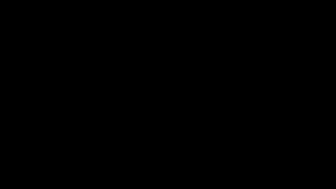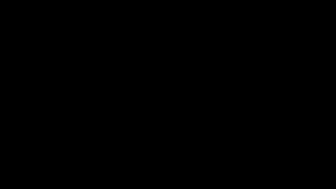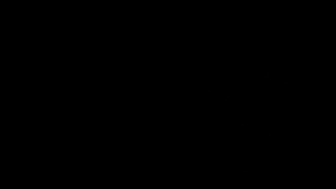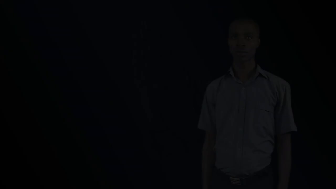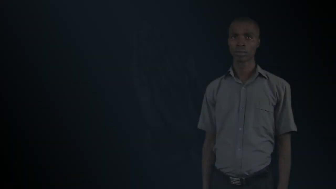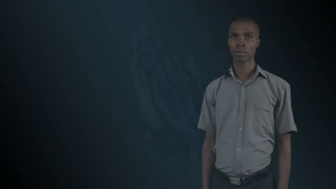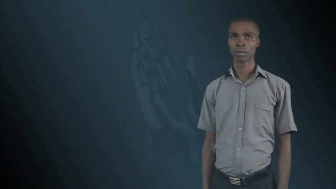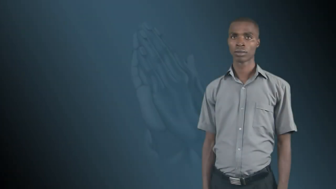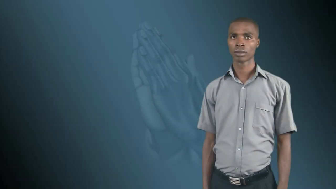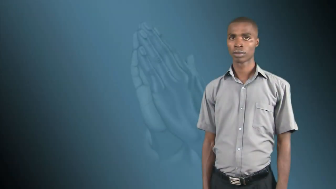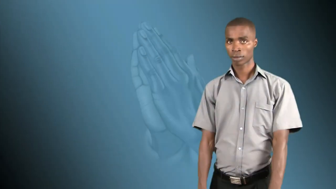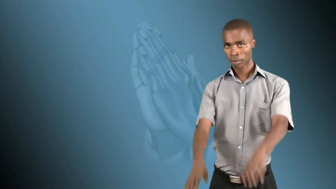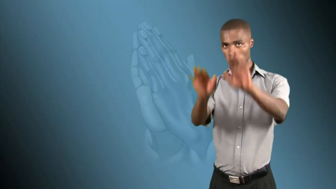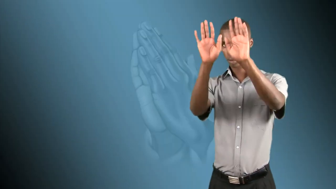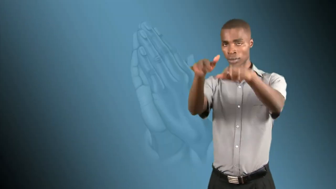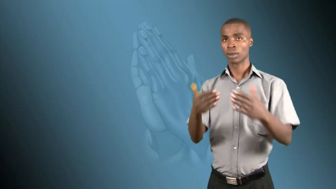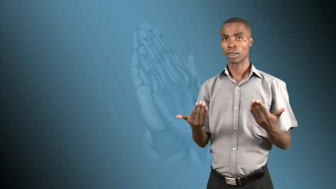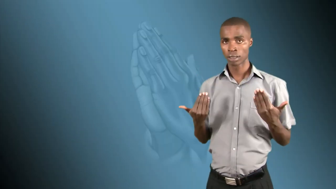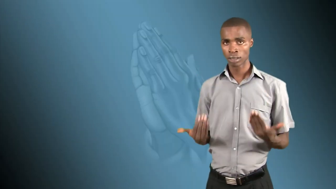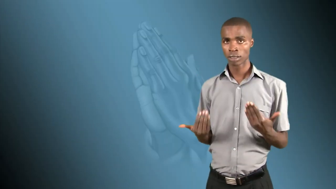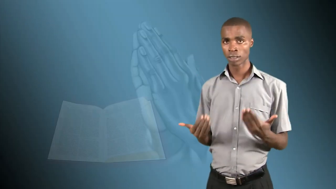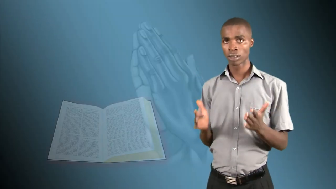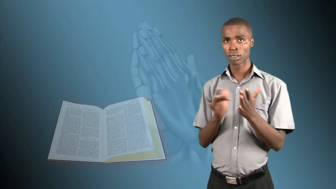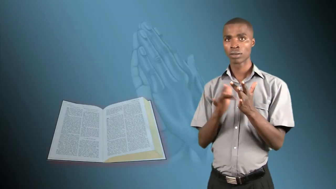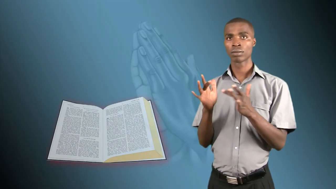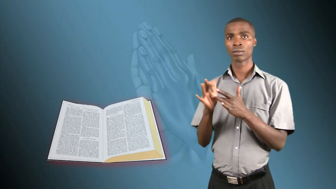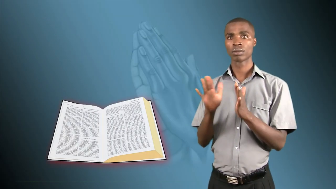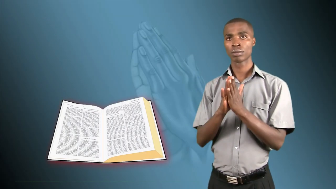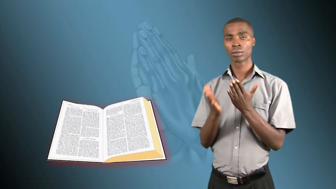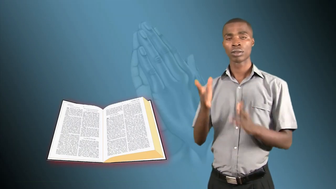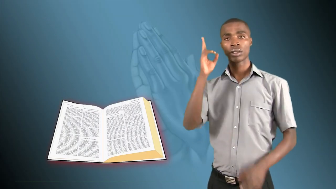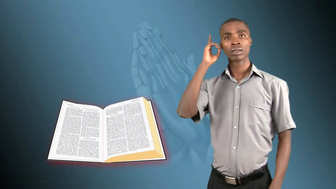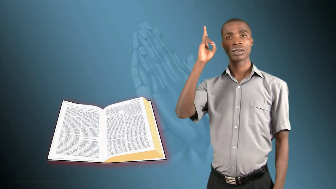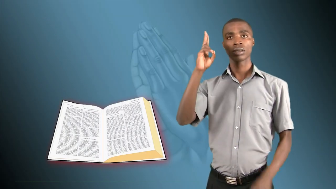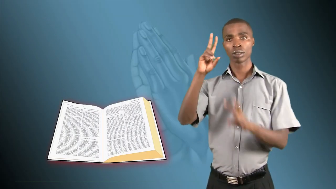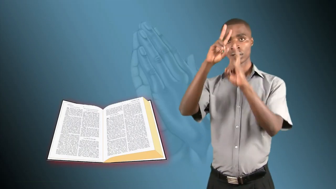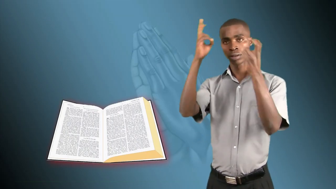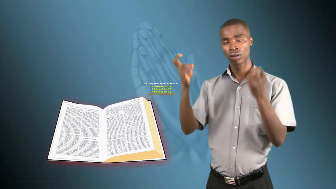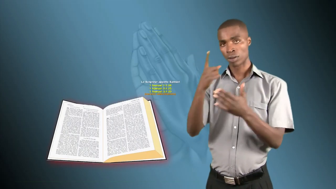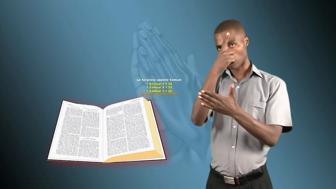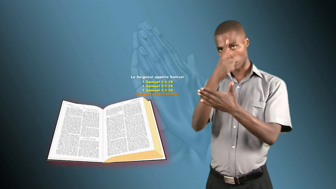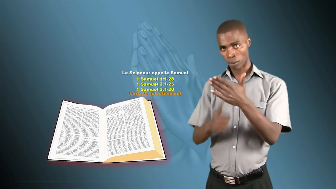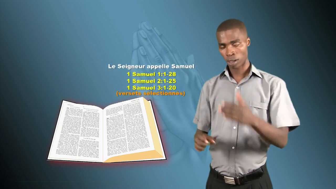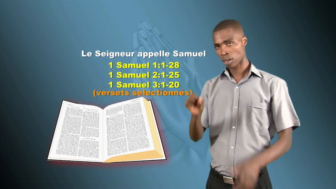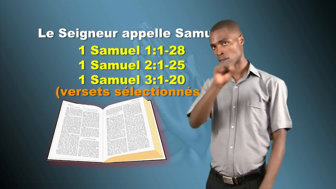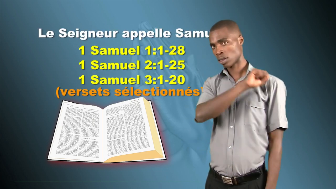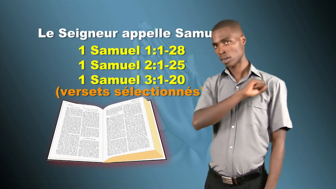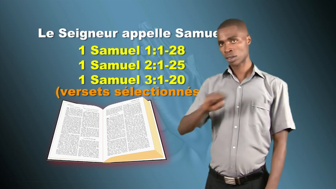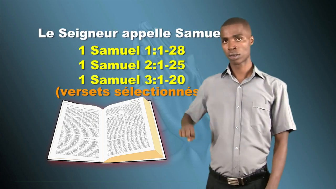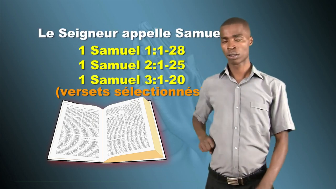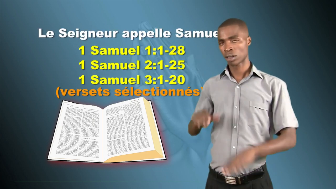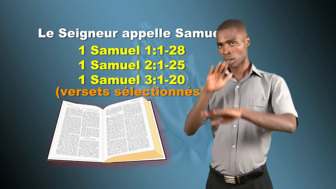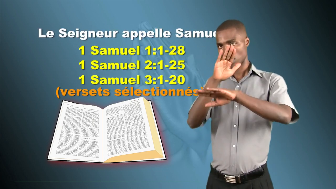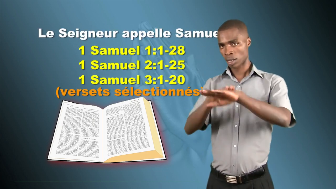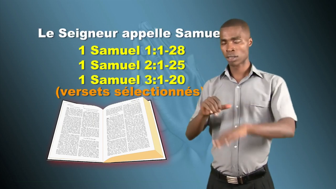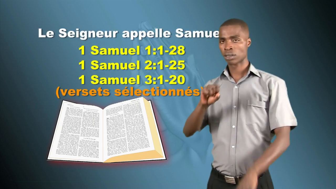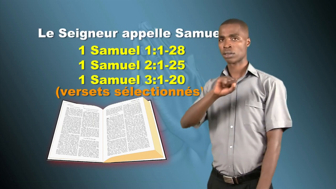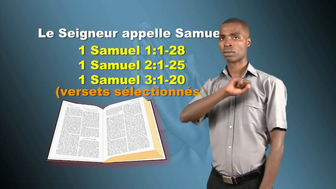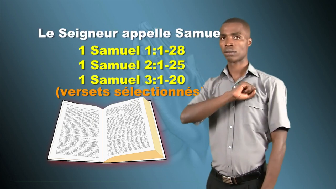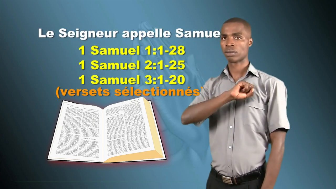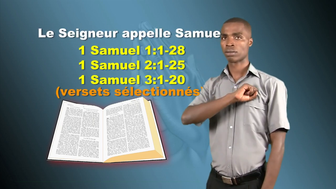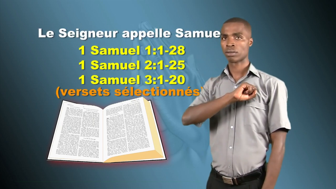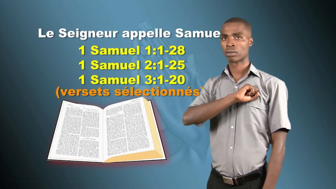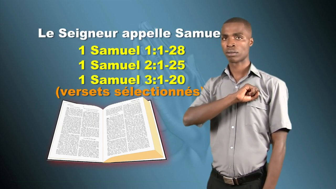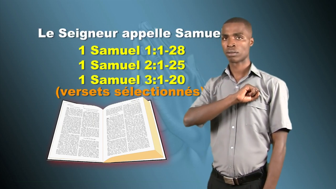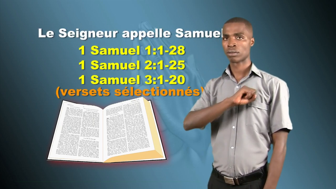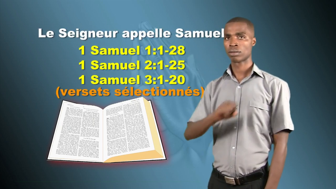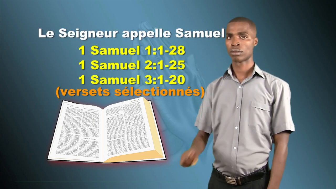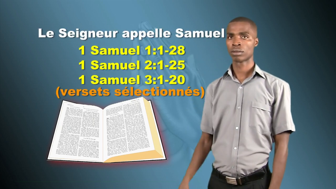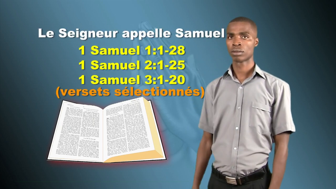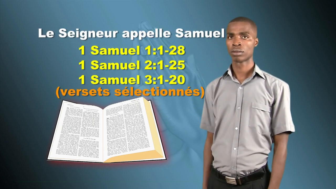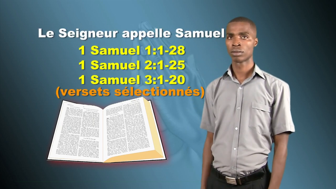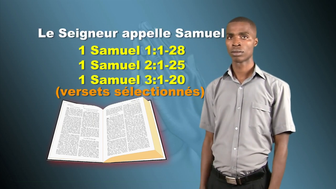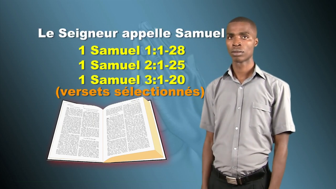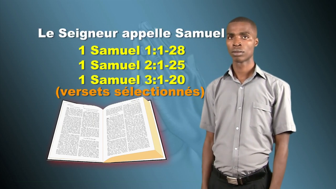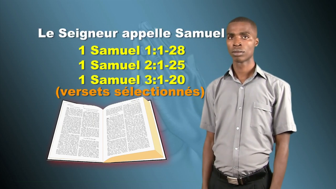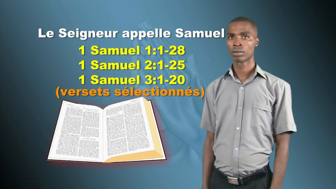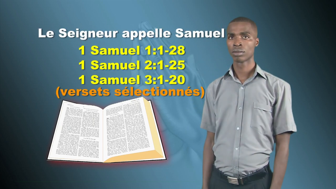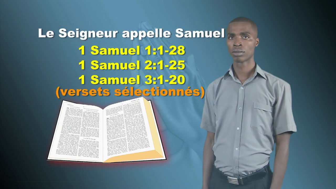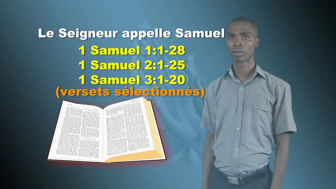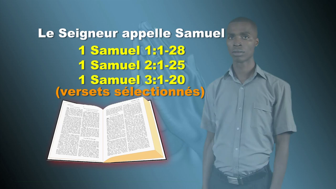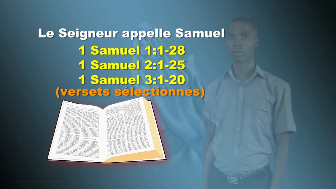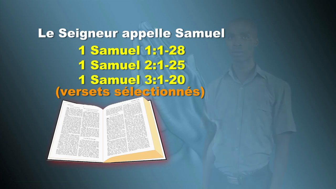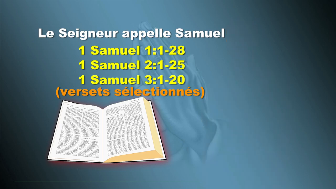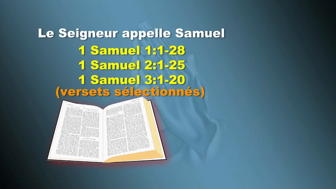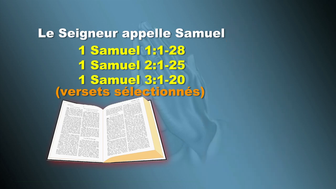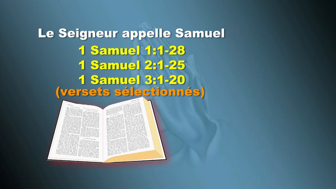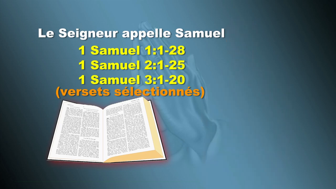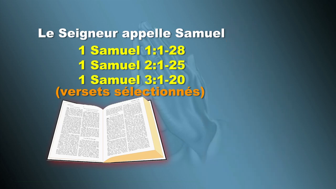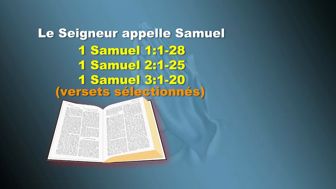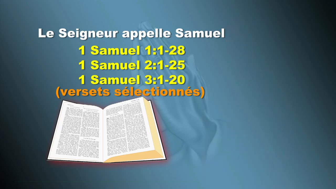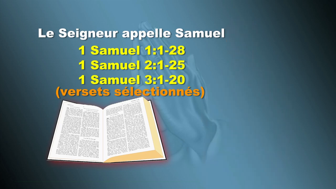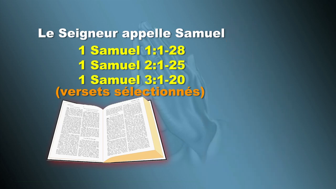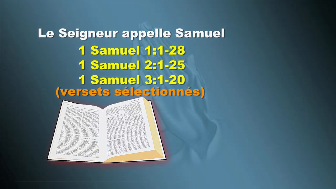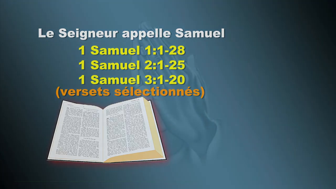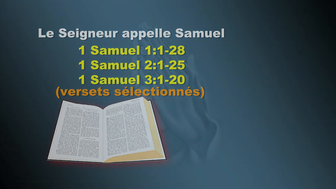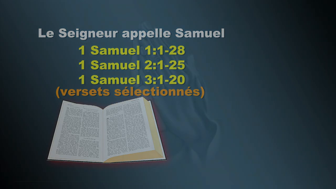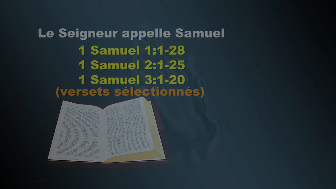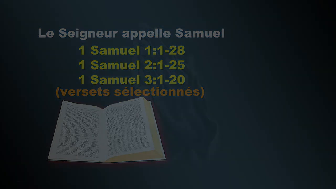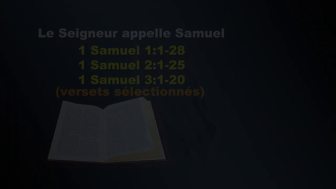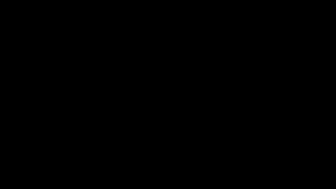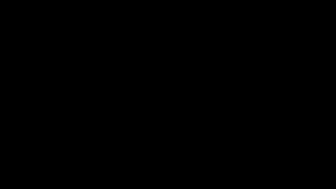Le Seigneur appelle Samuel